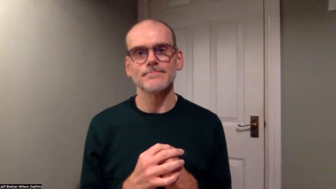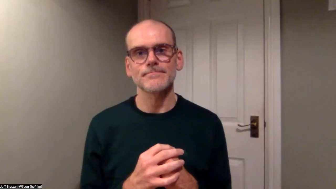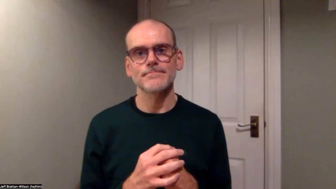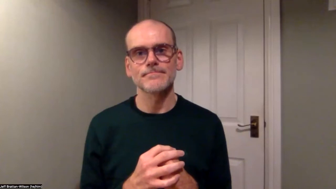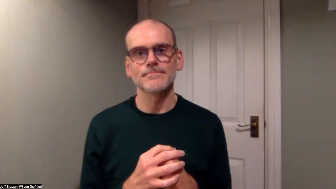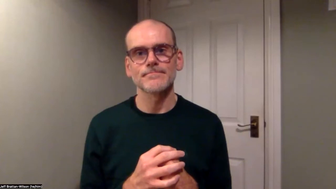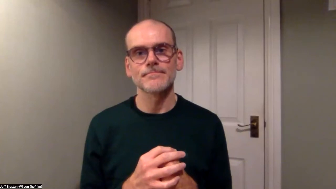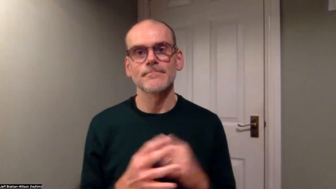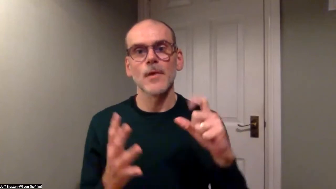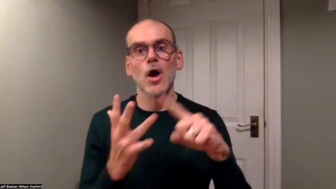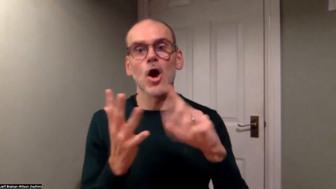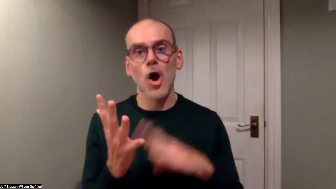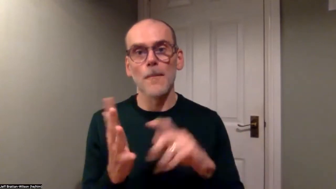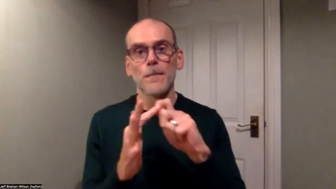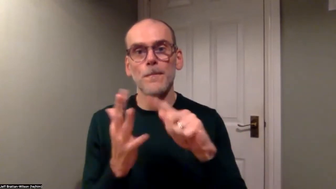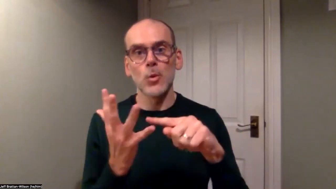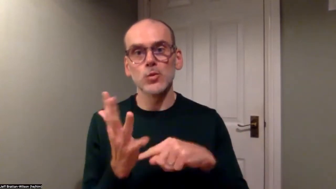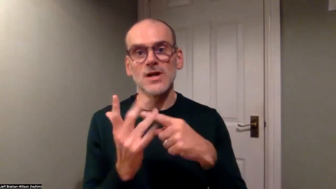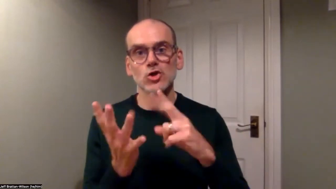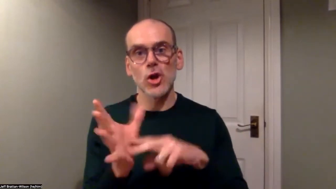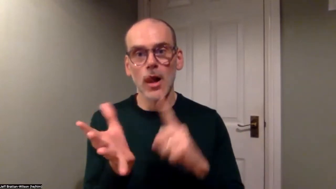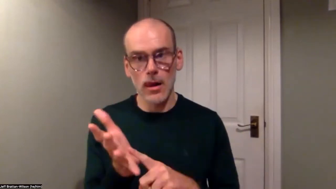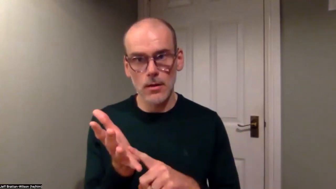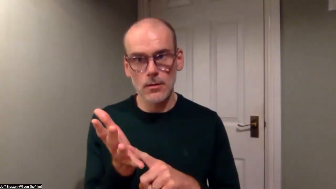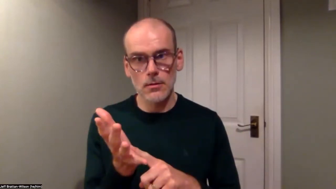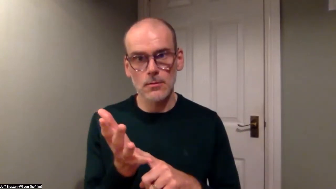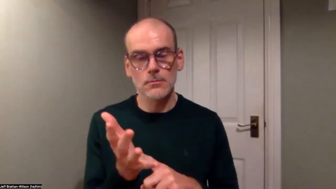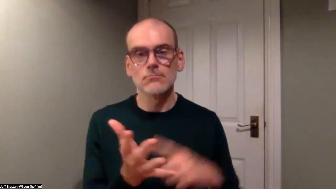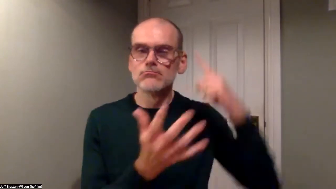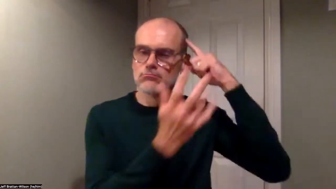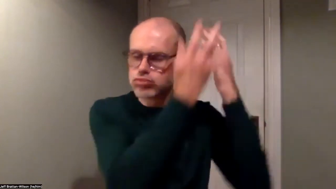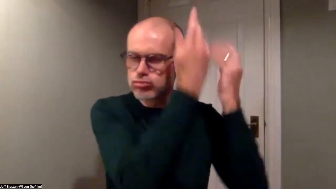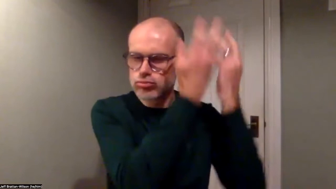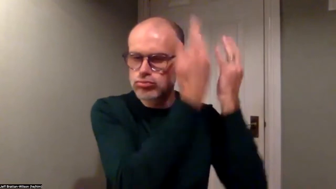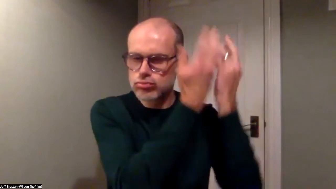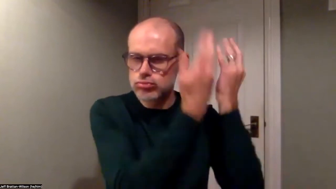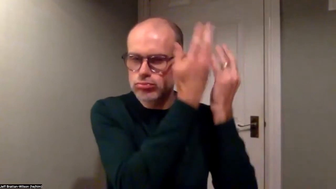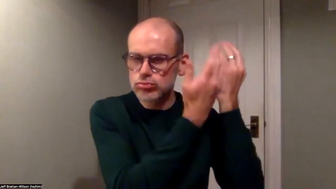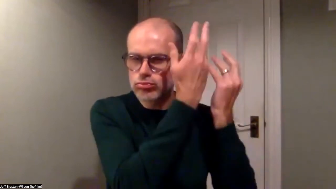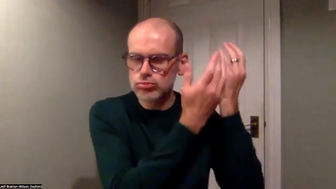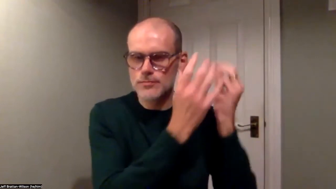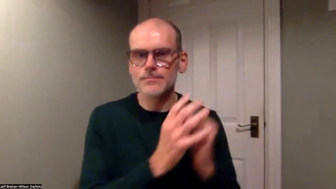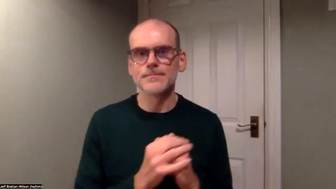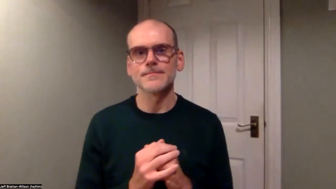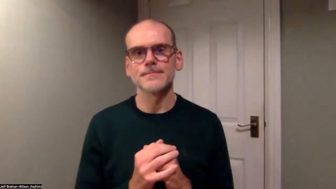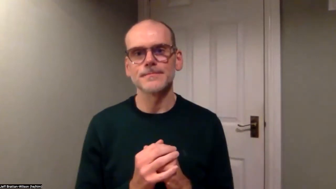Cyfrifiannau